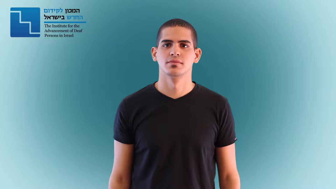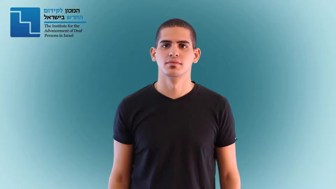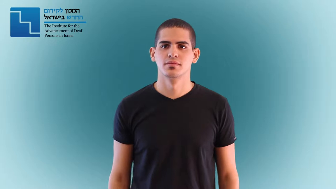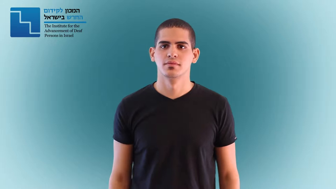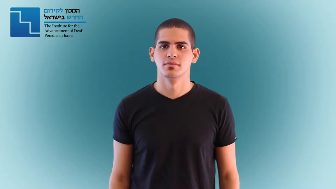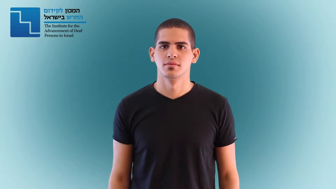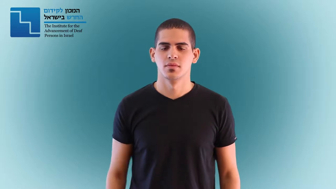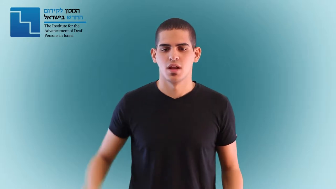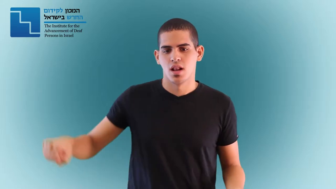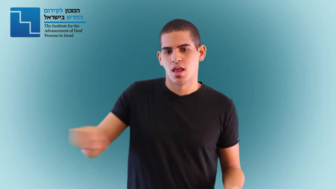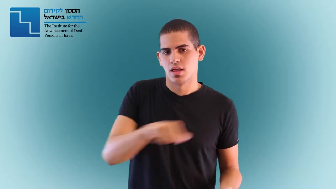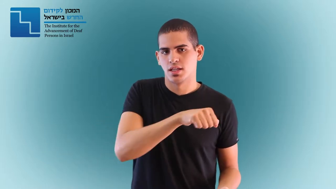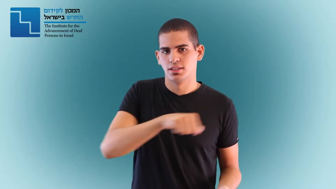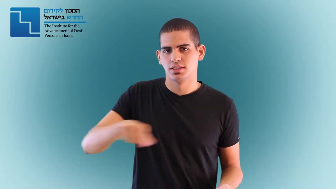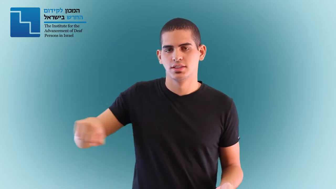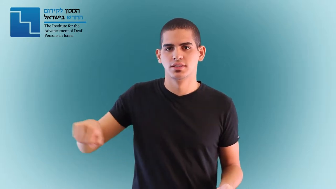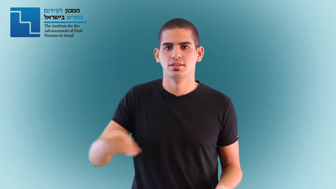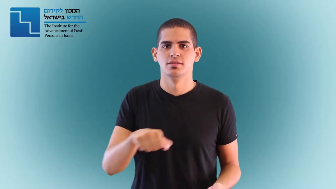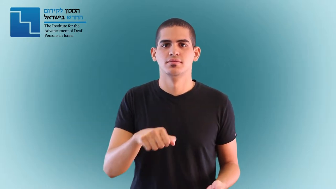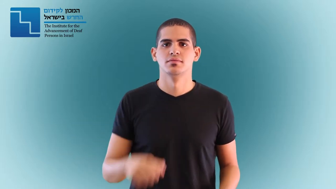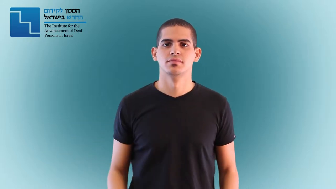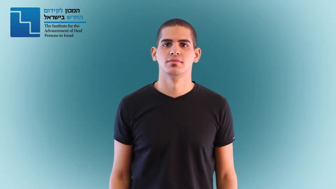לגהץ / מגהץ